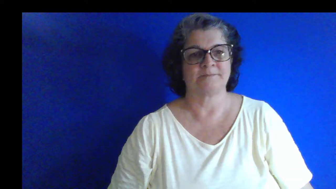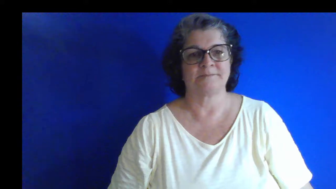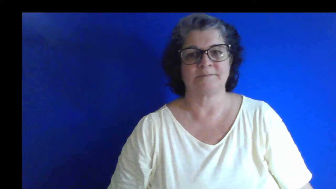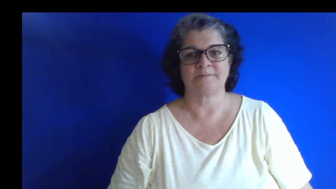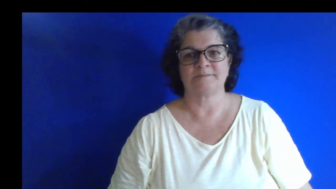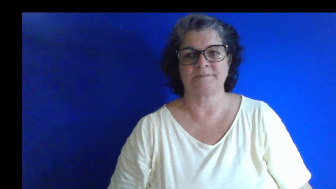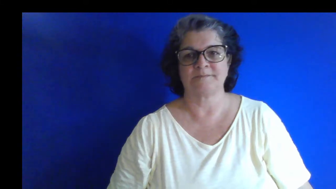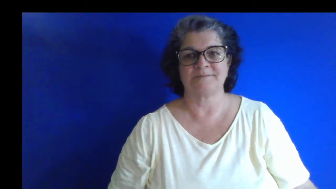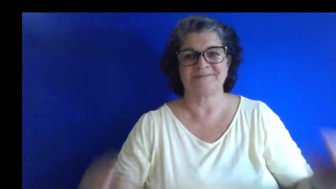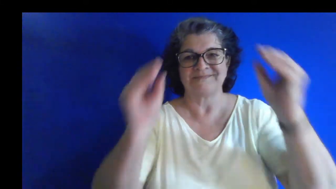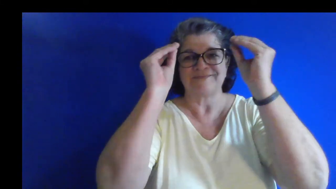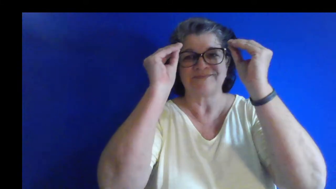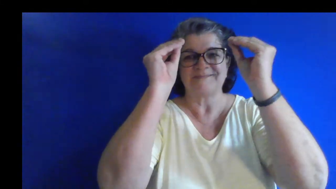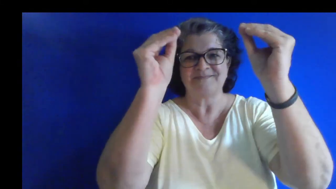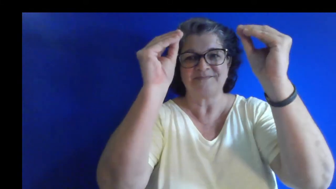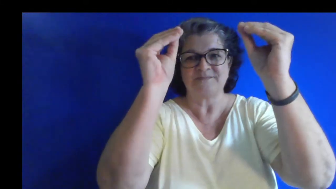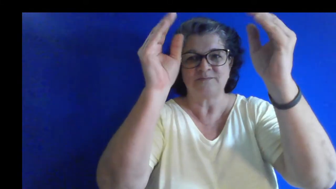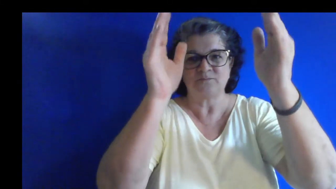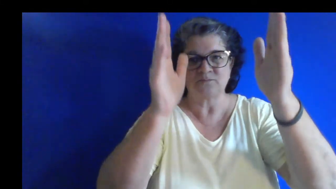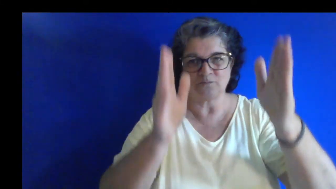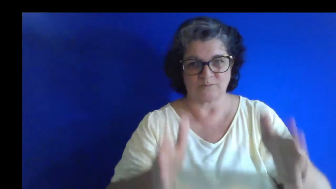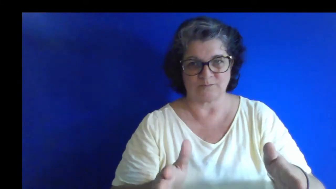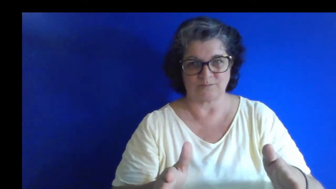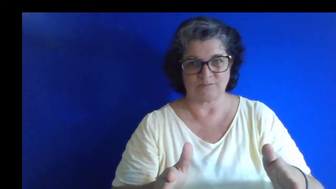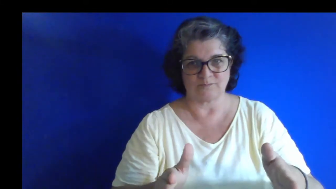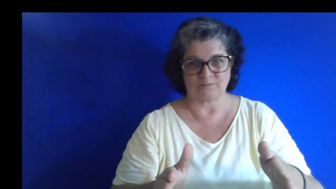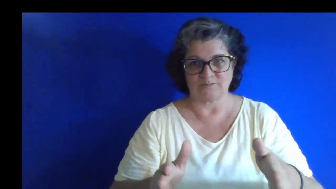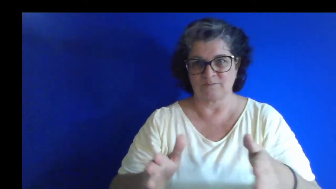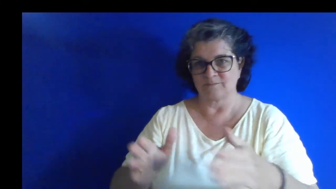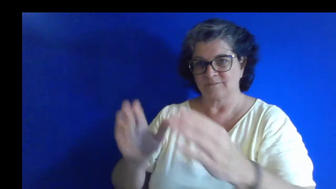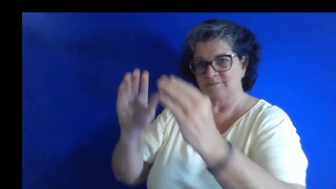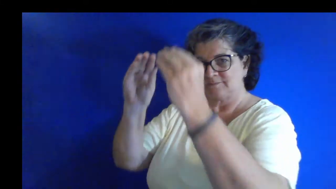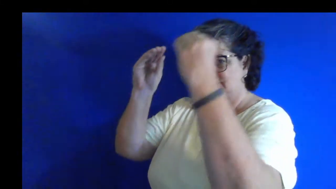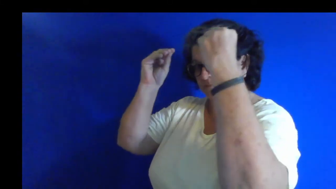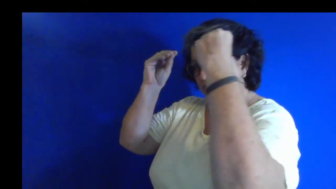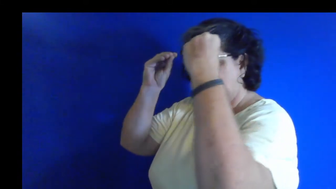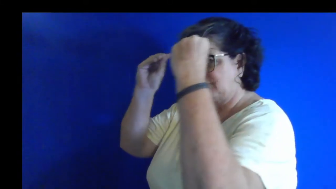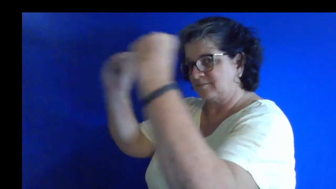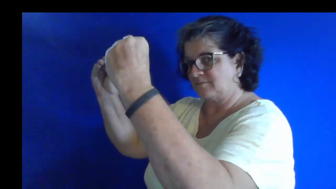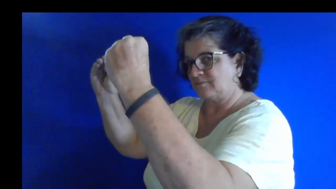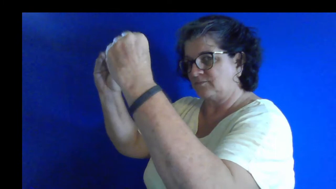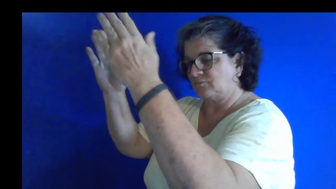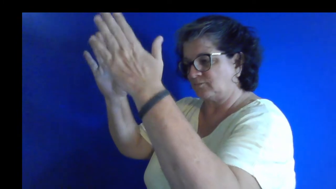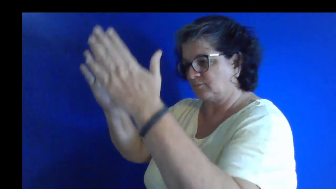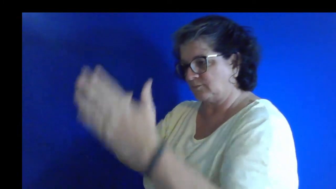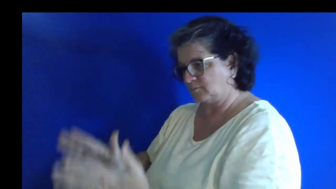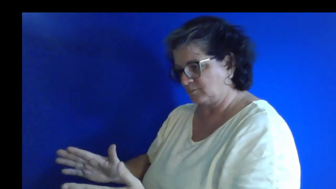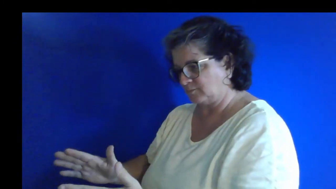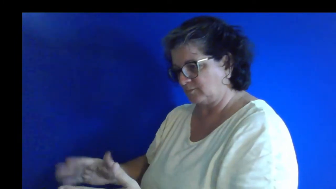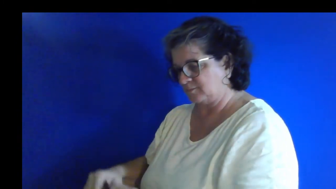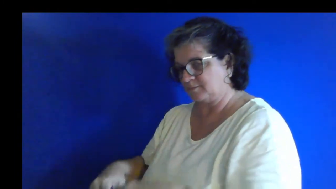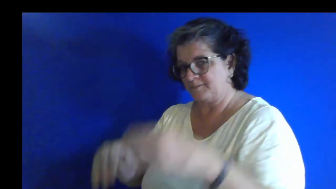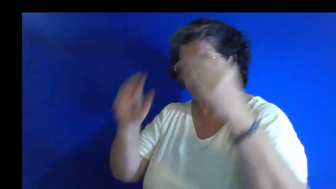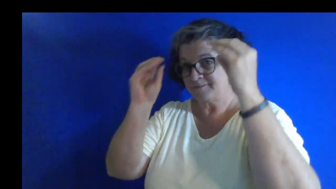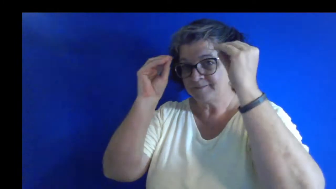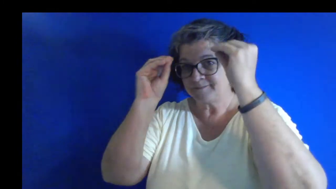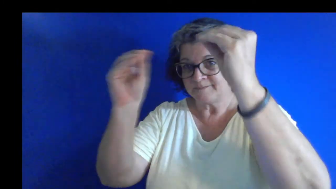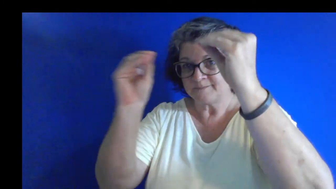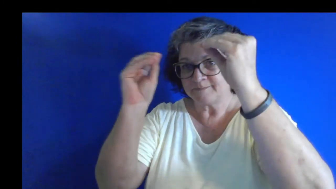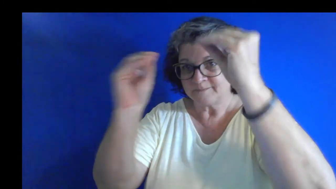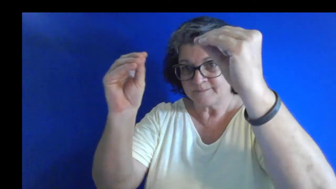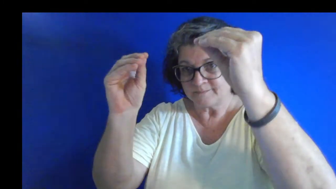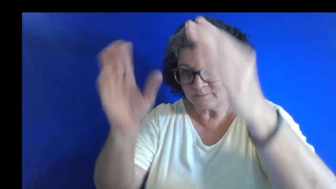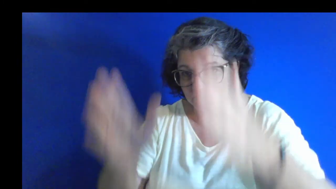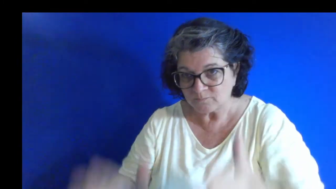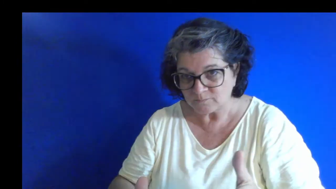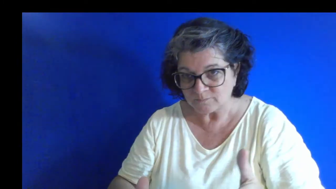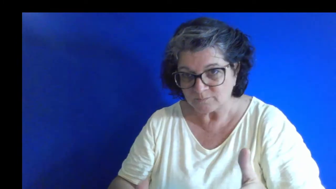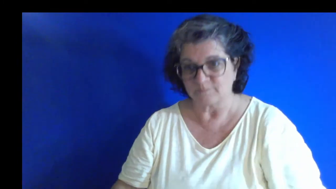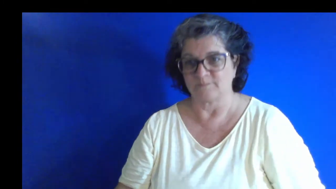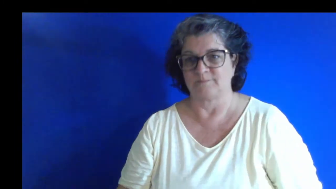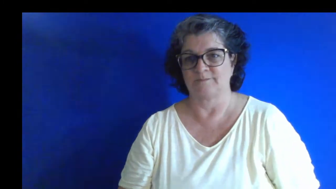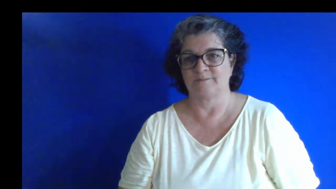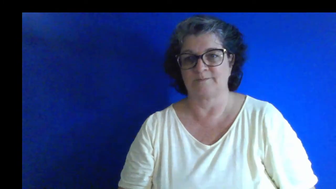maestro